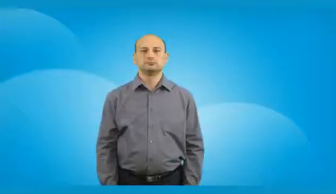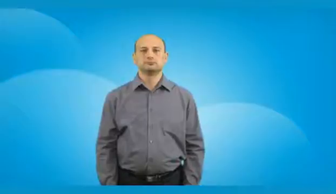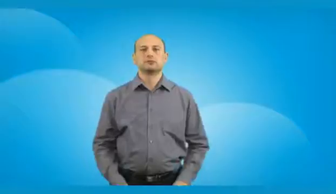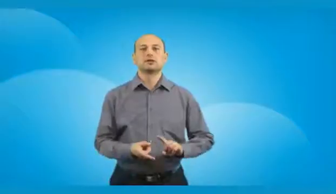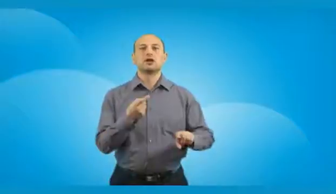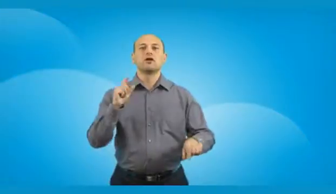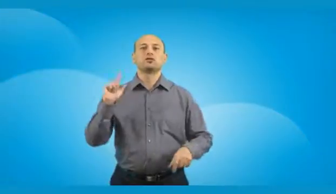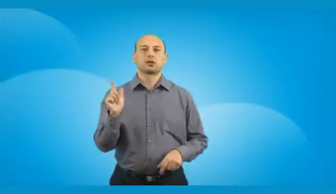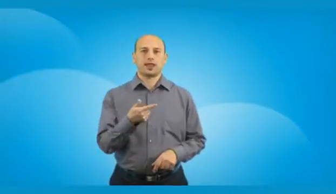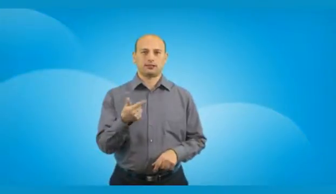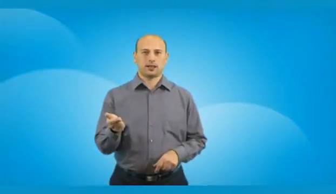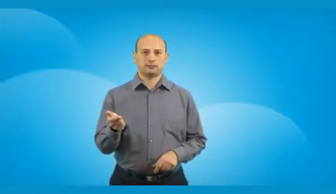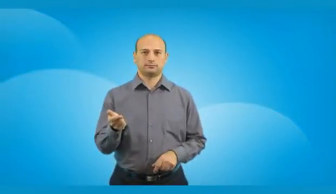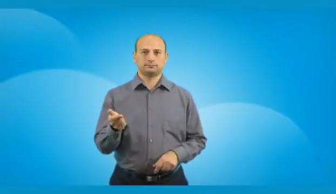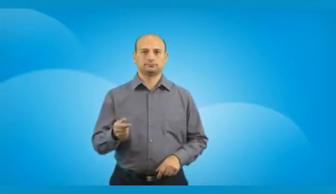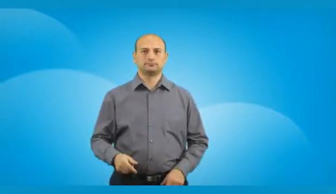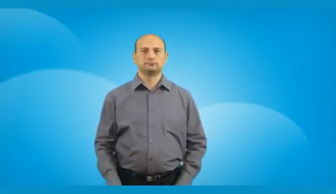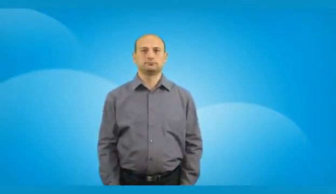Független